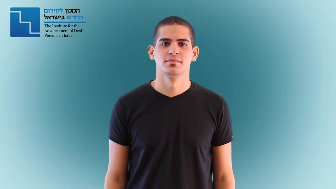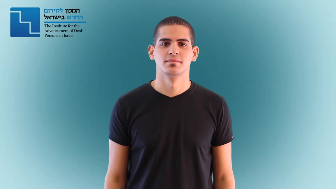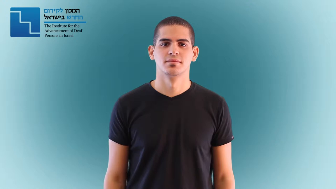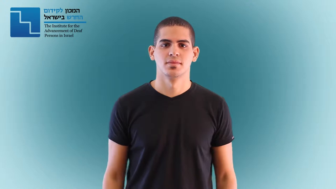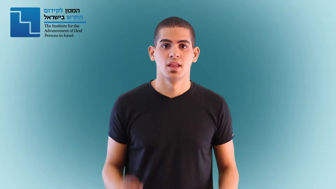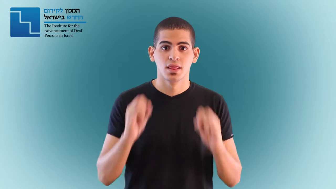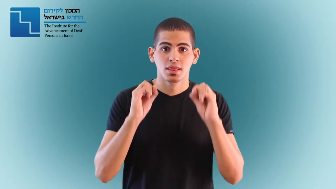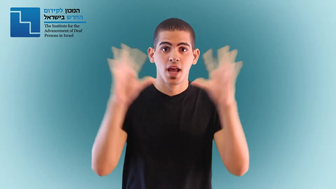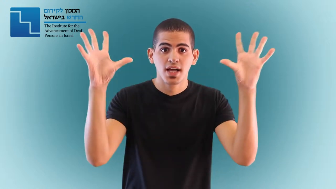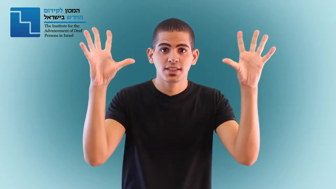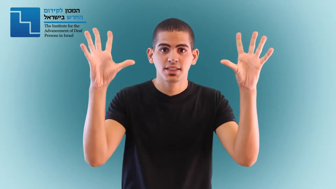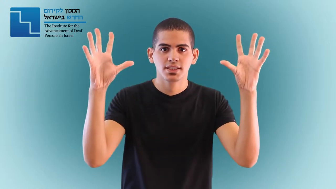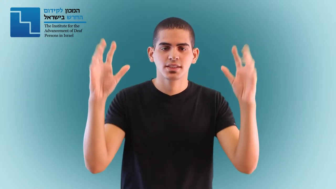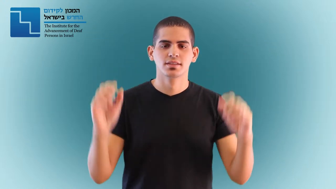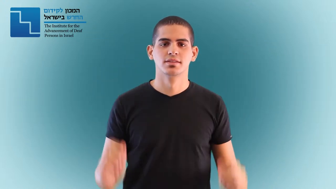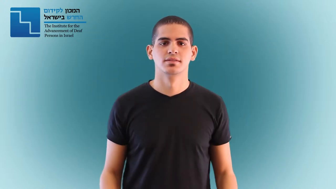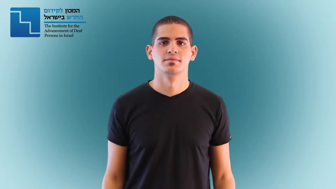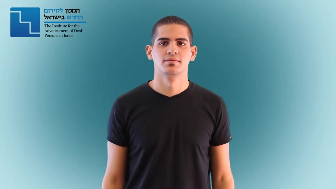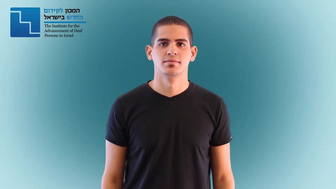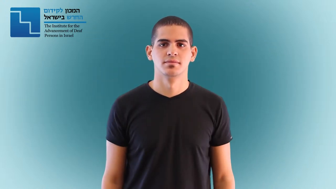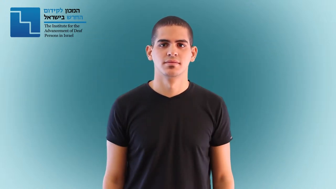נס